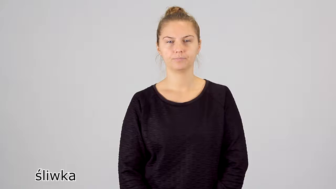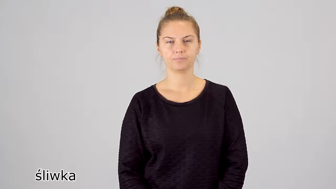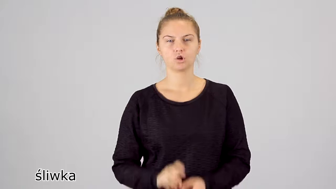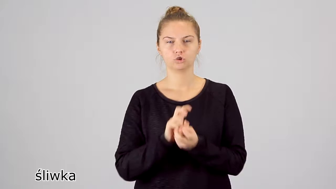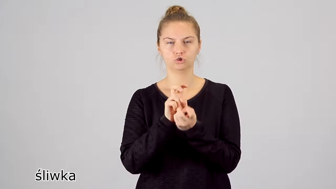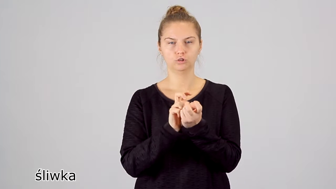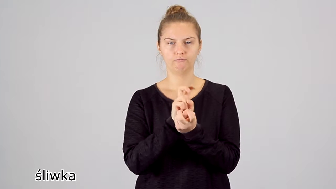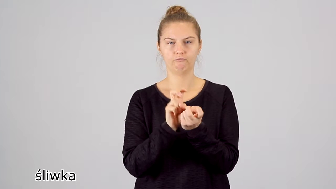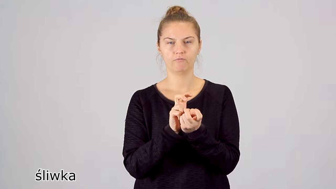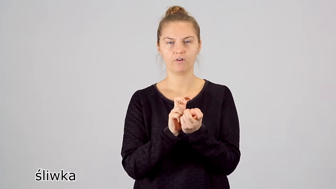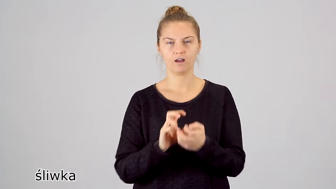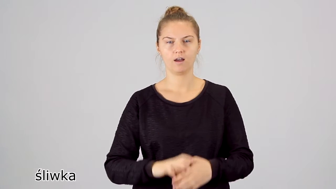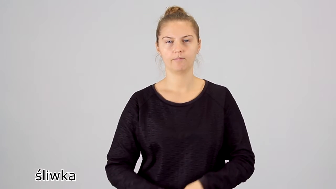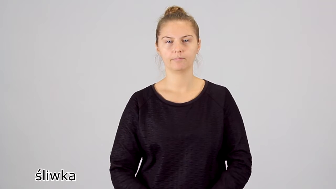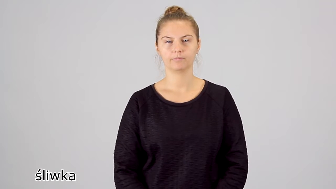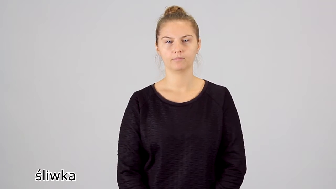śliwka